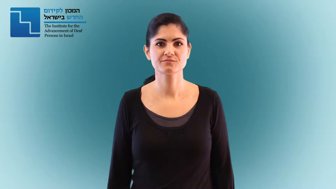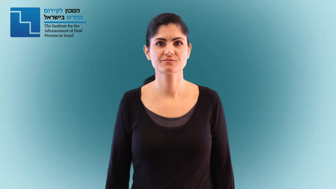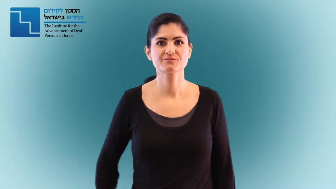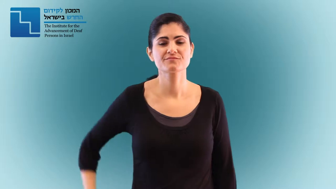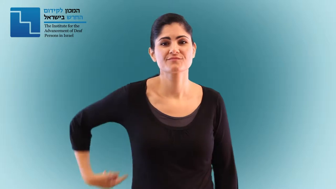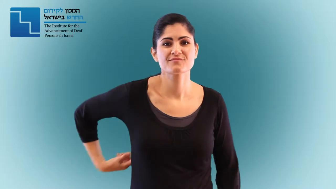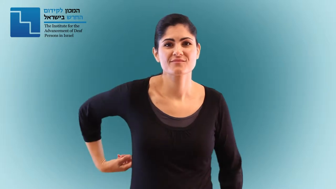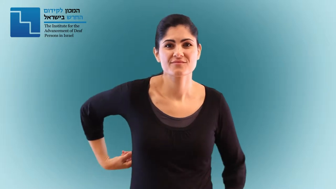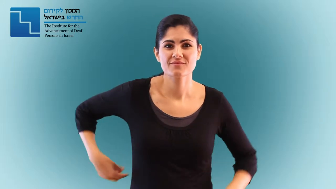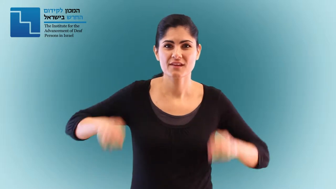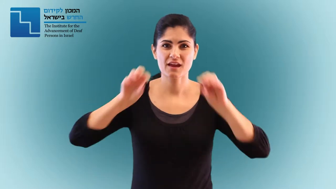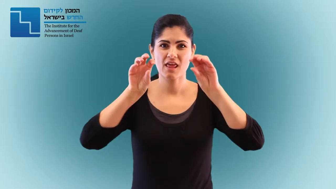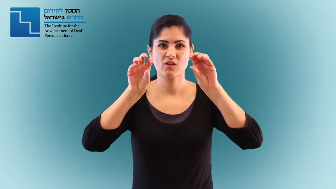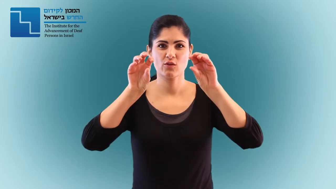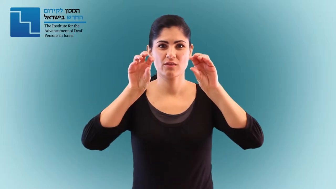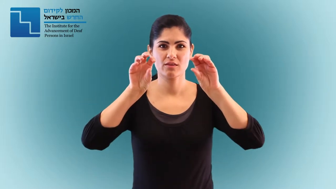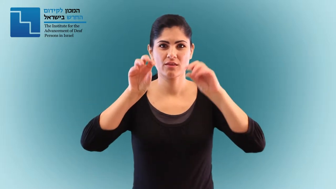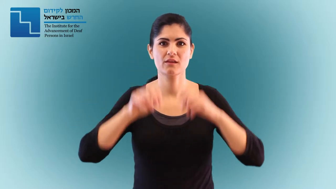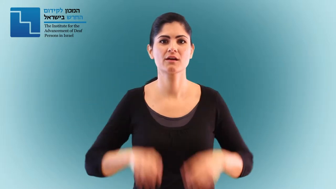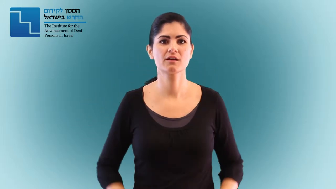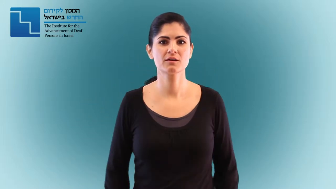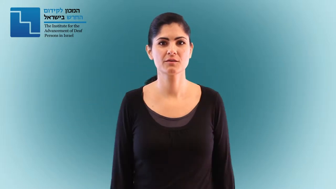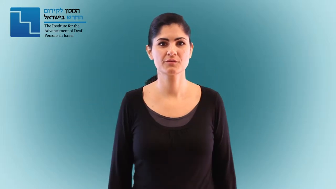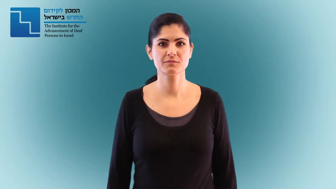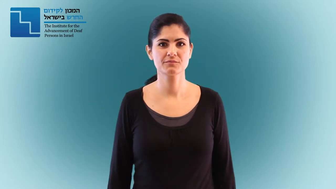כליות